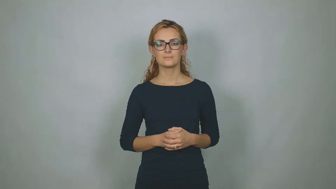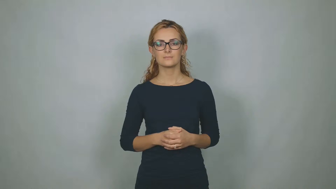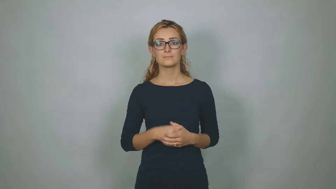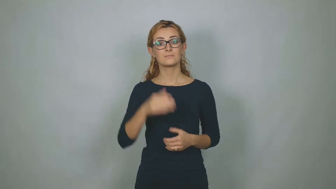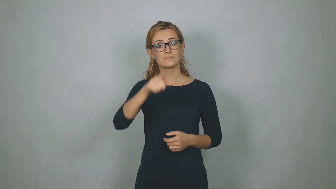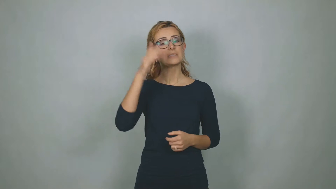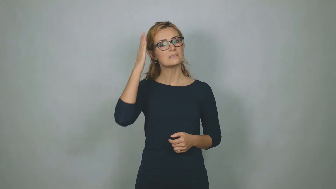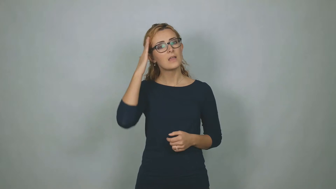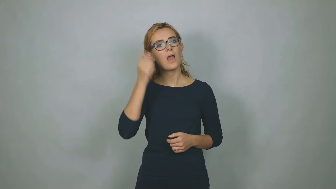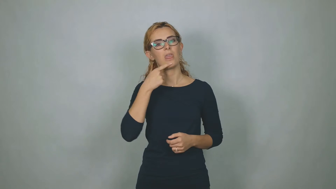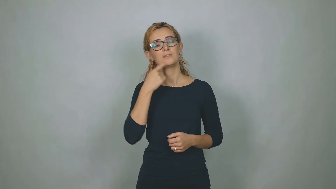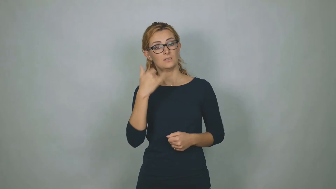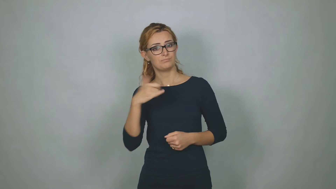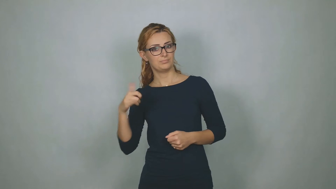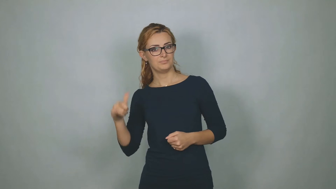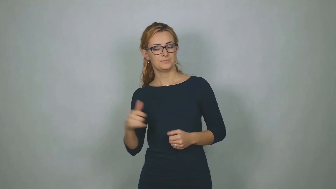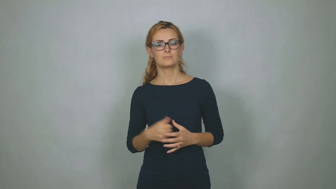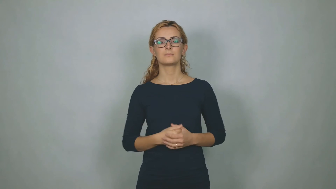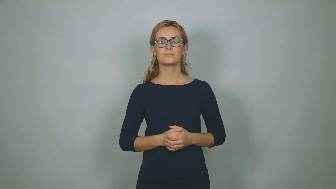znajomosc języków obcych